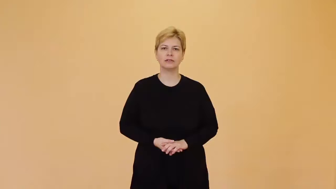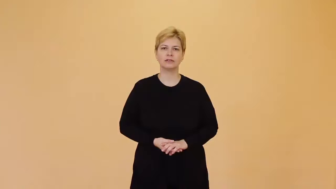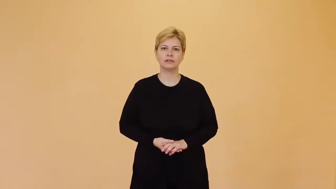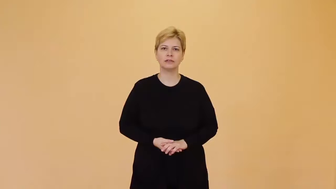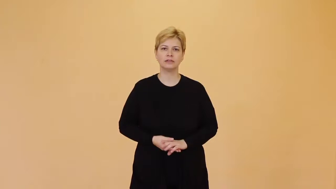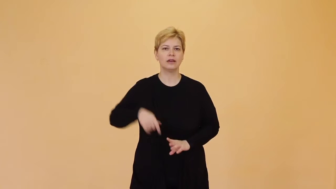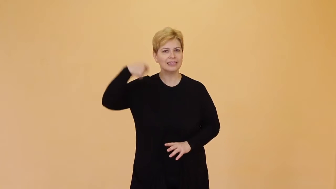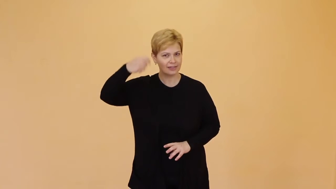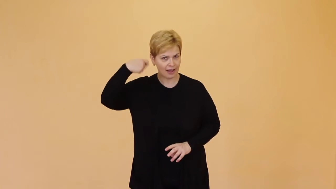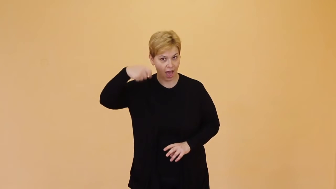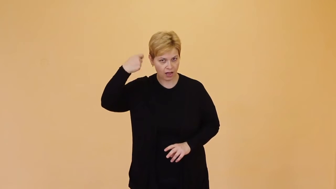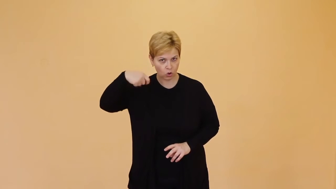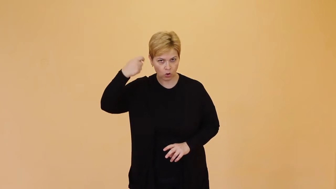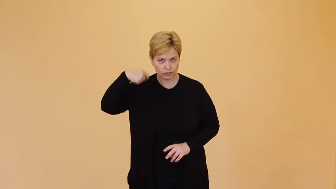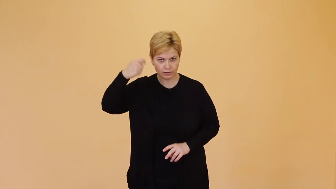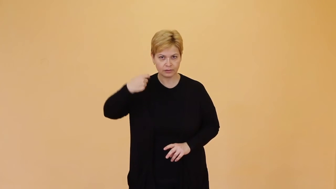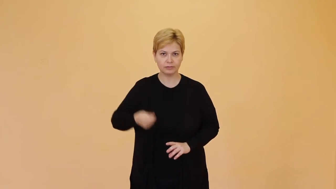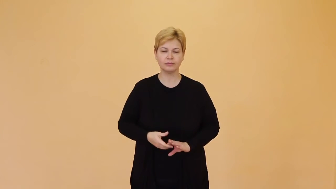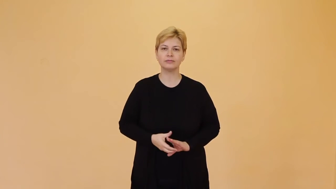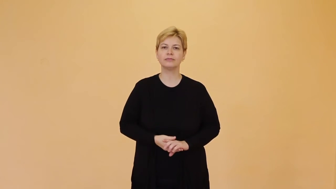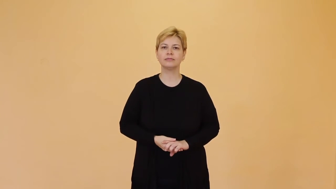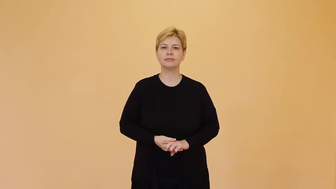záchod